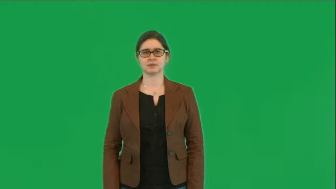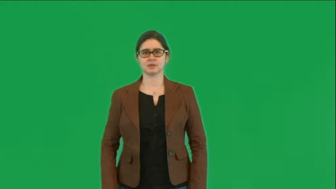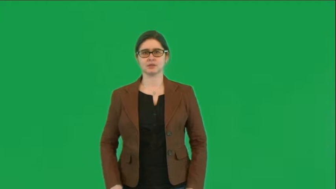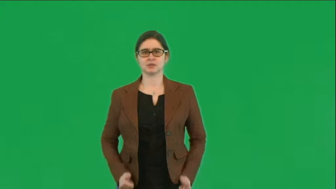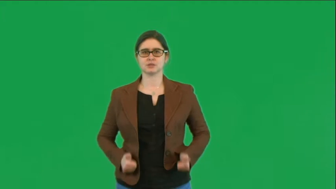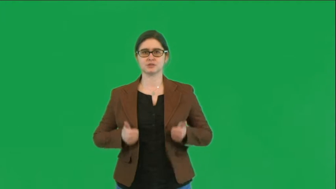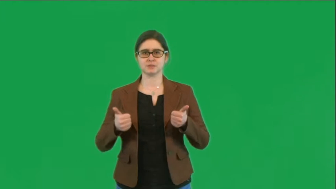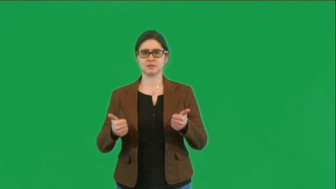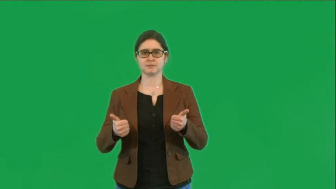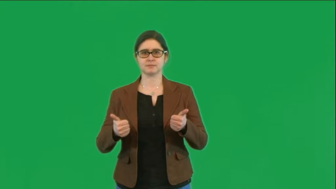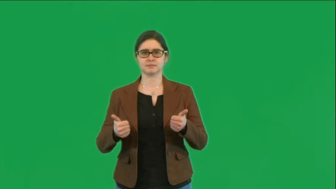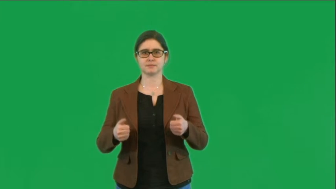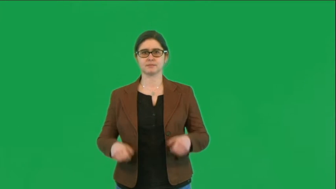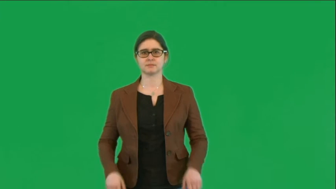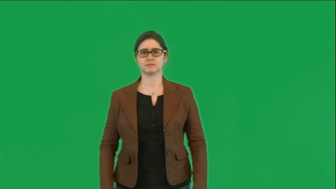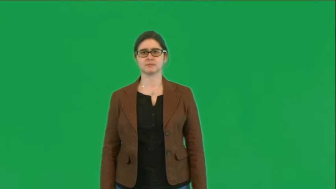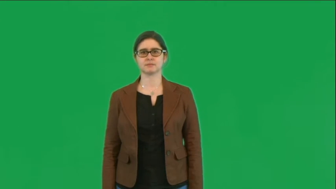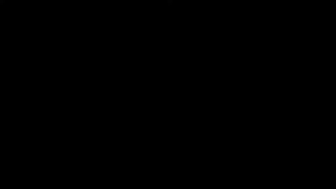żeby